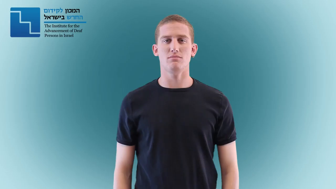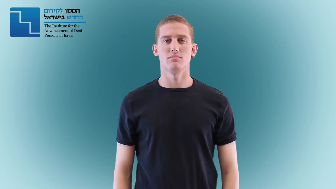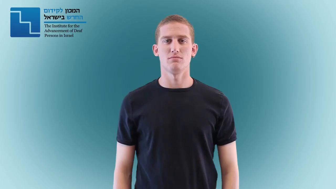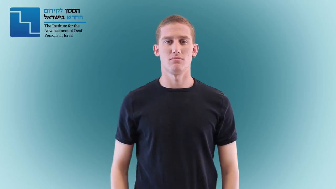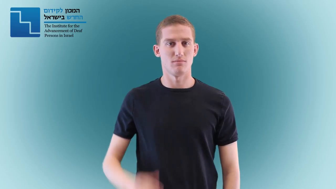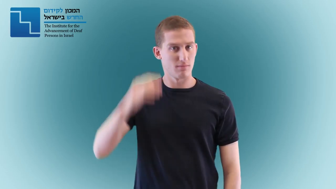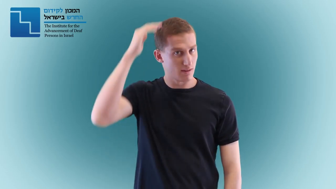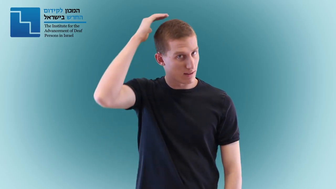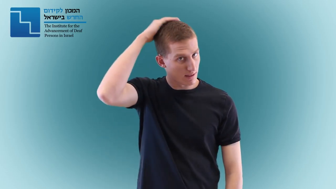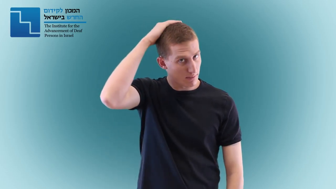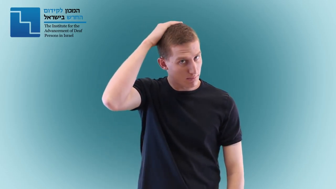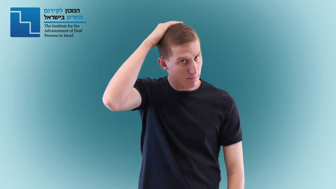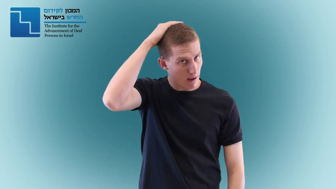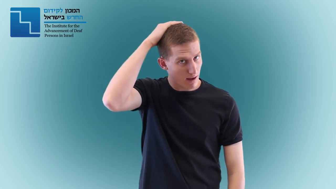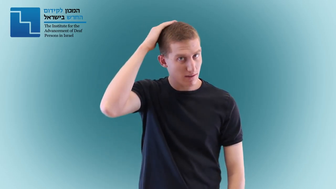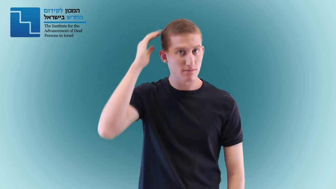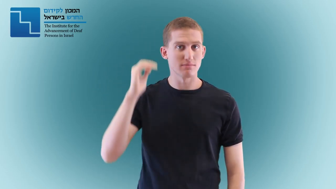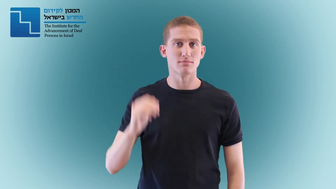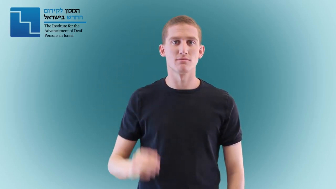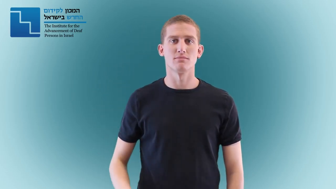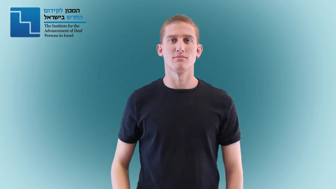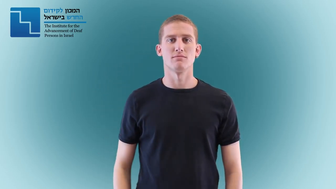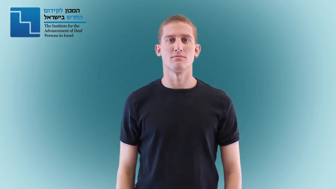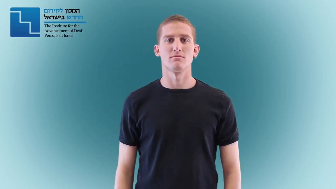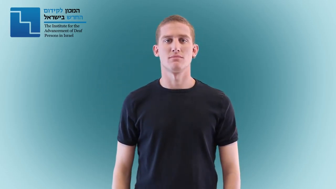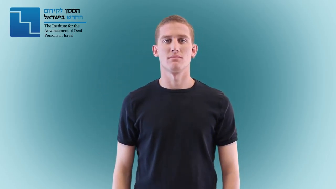כיפה